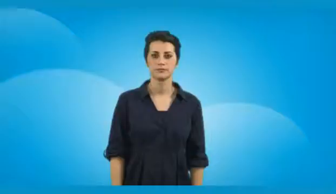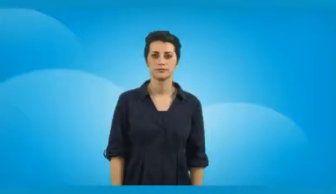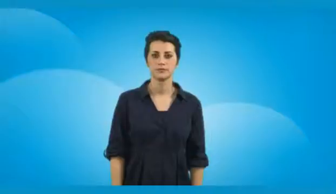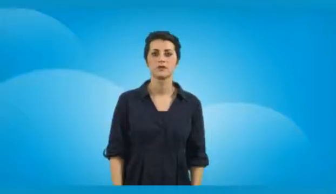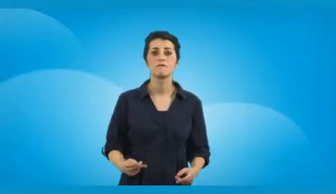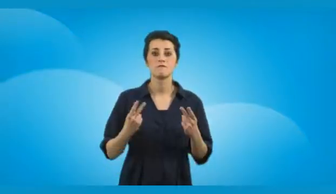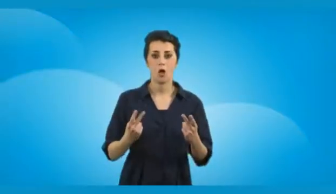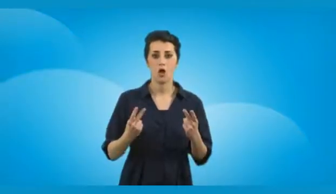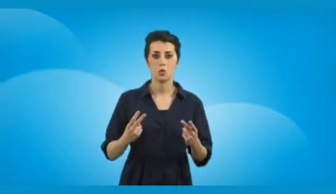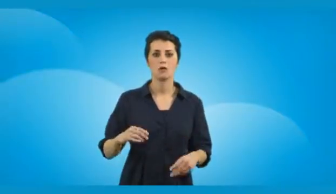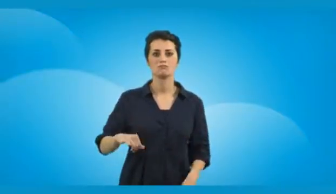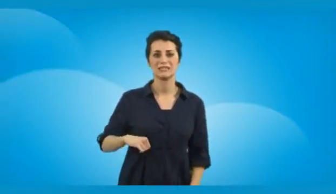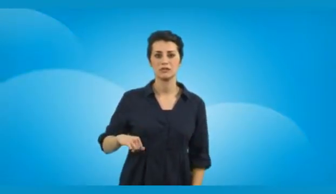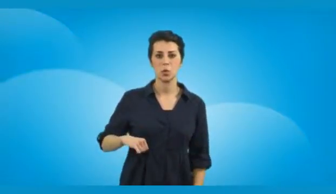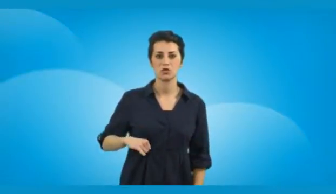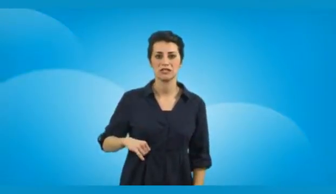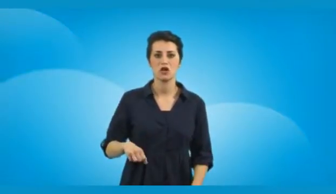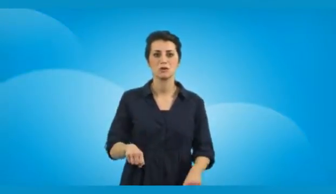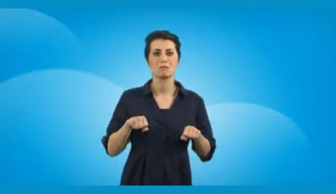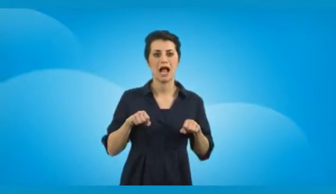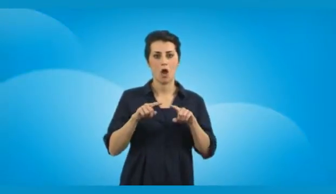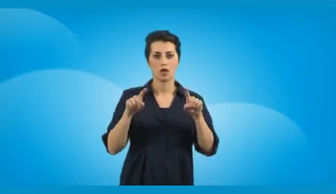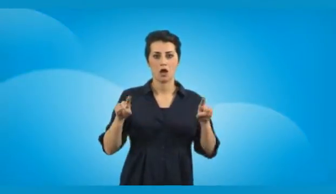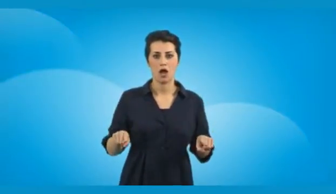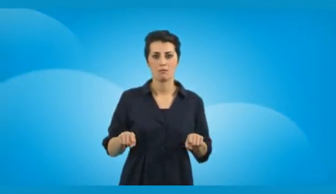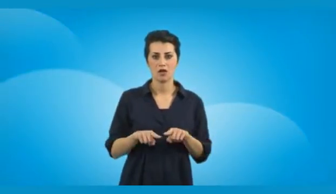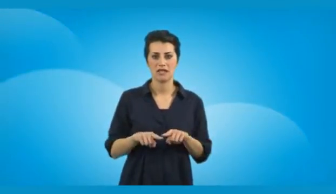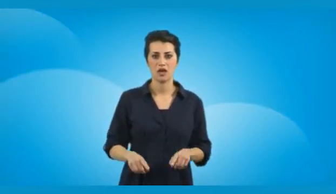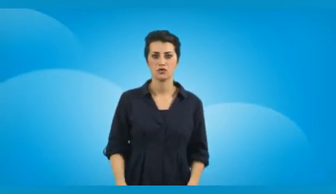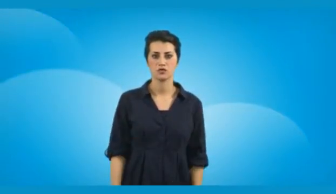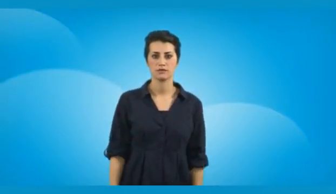Vagyonbiztosítási meghatalmazás